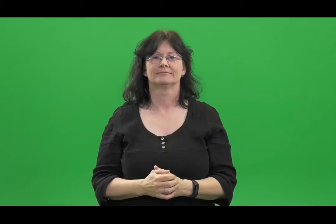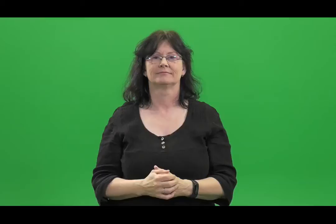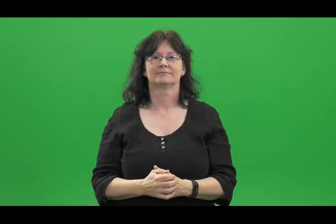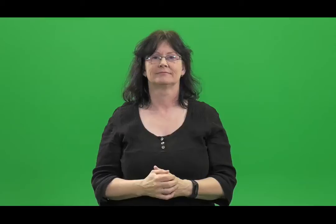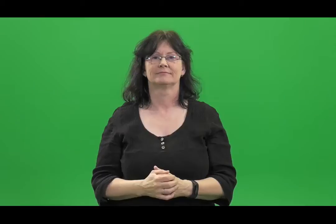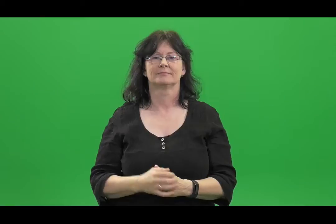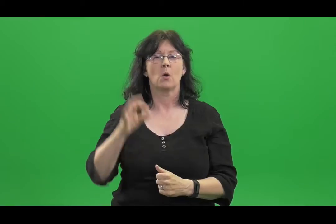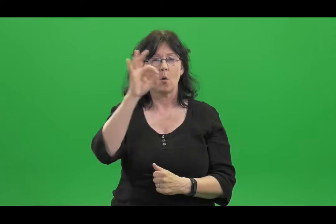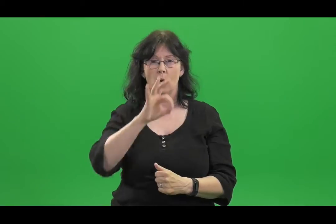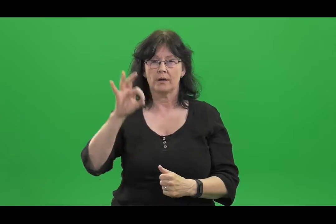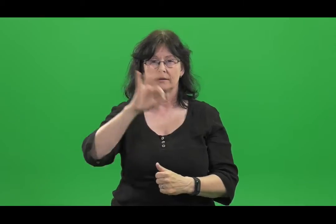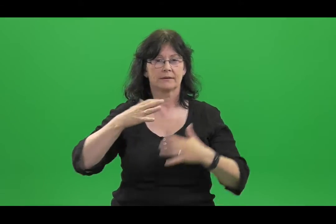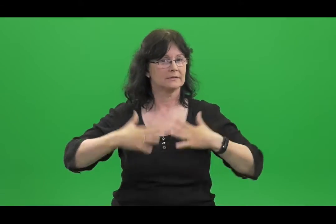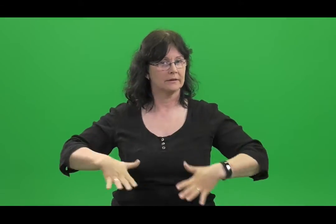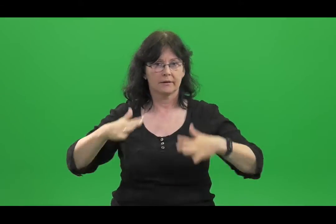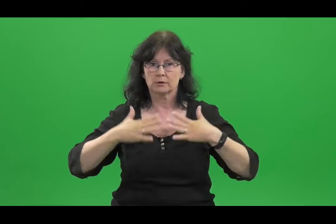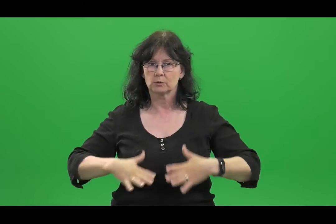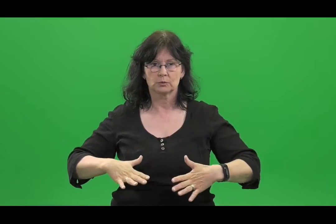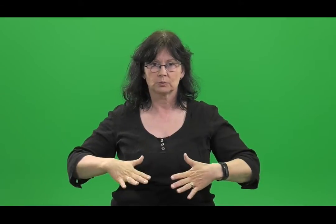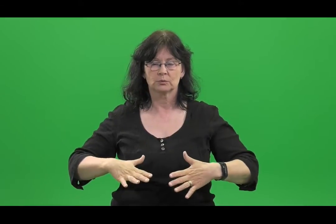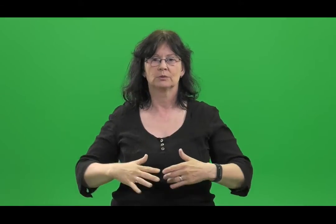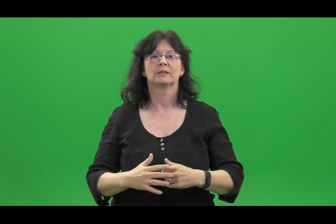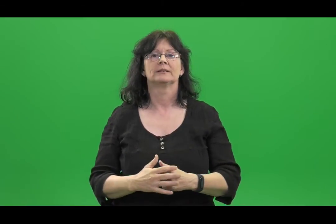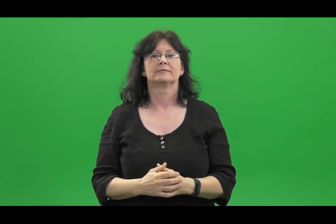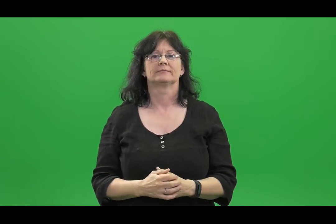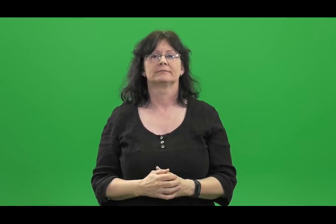Óeinkennisklæddur